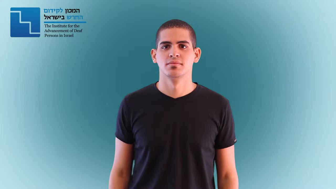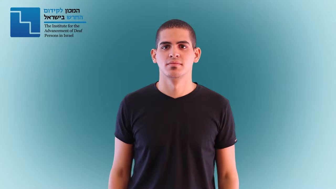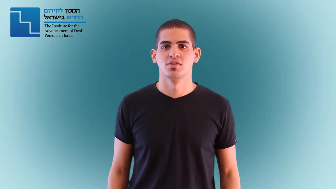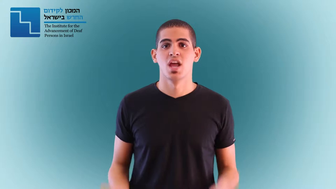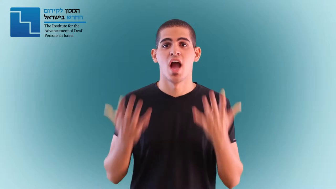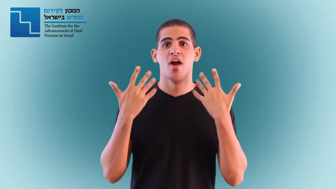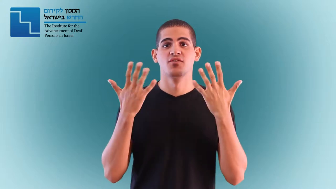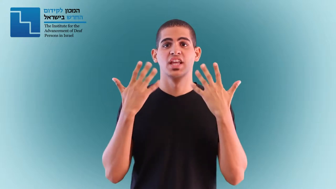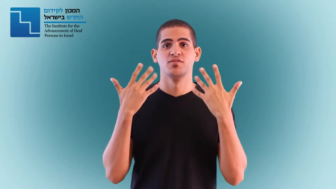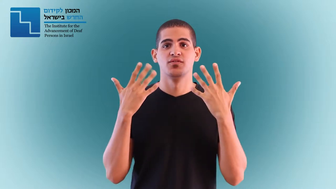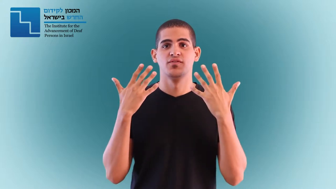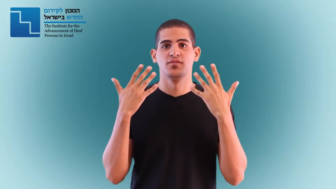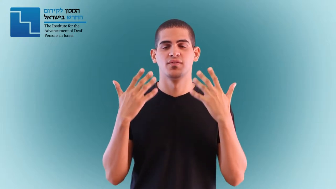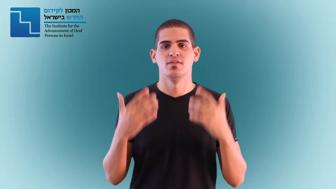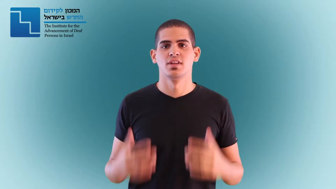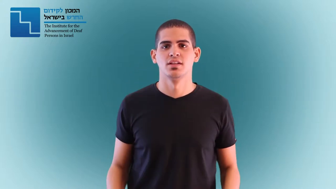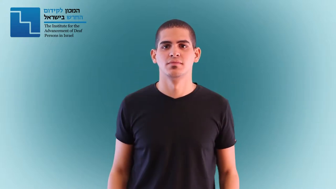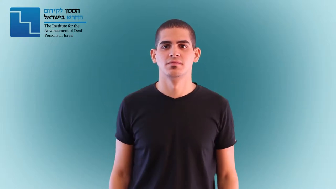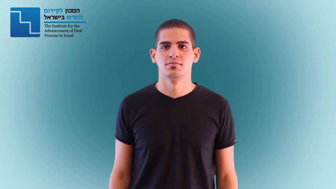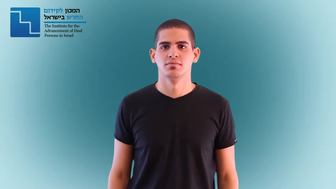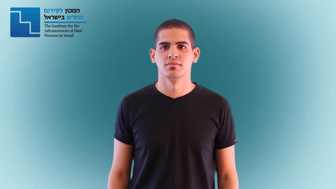אביב